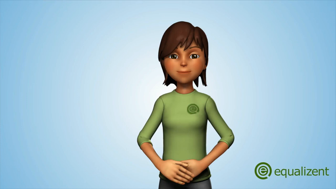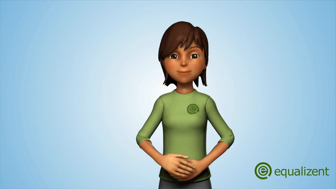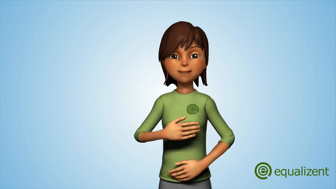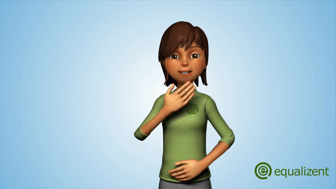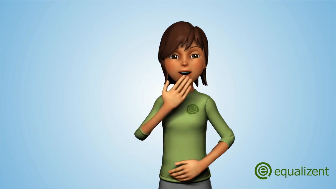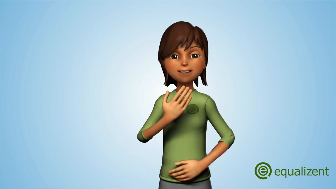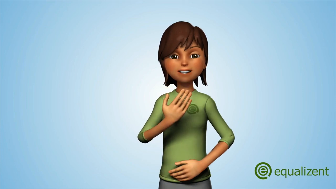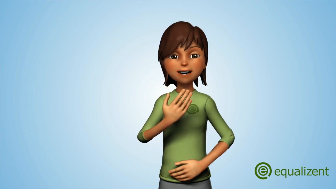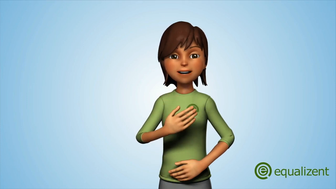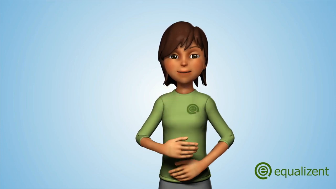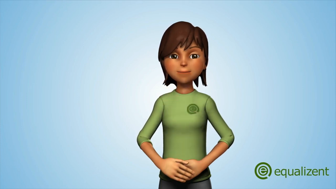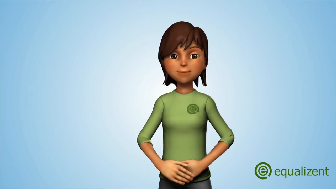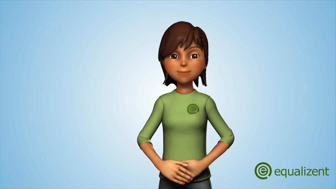Danke